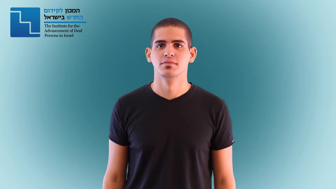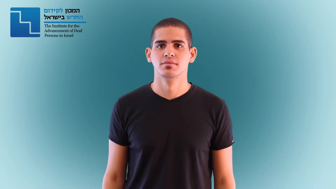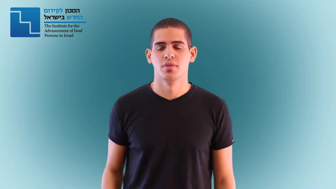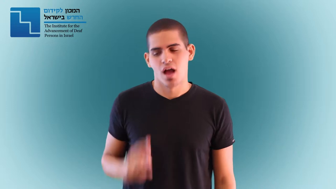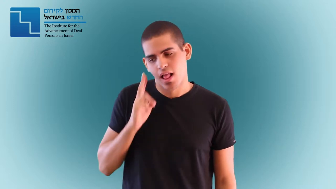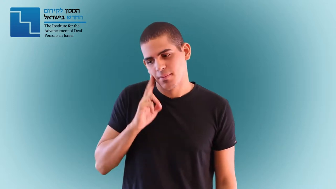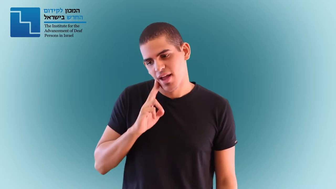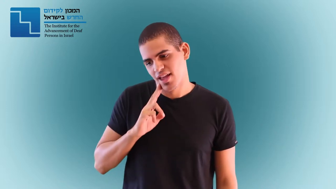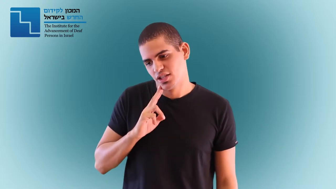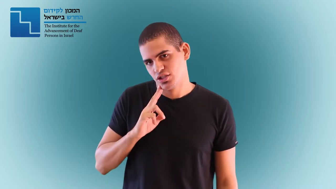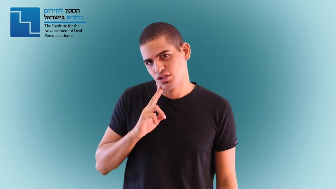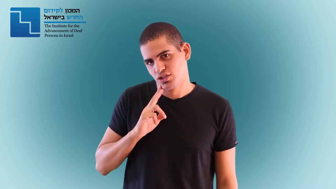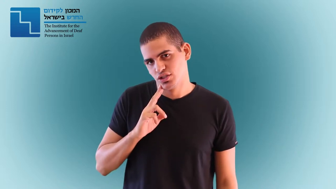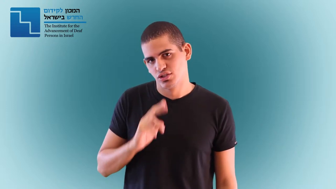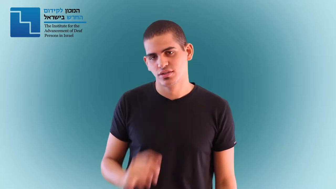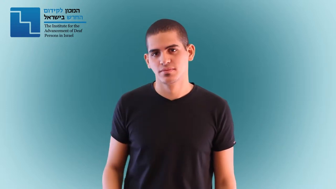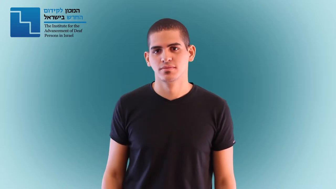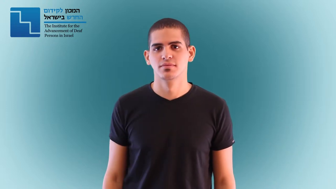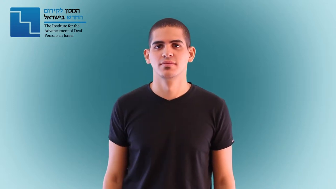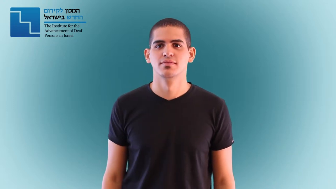להתבייש